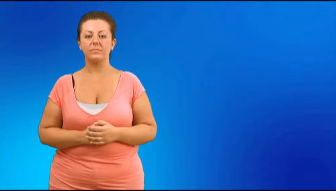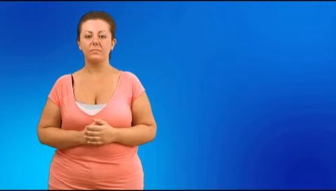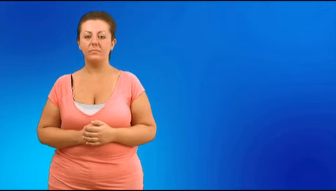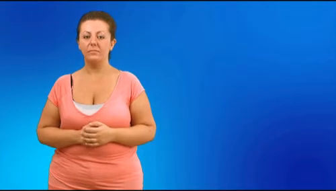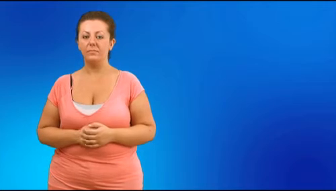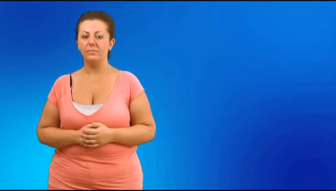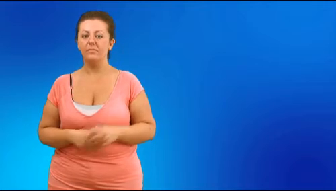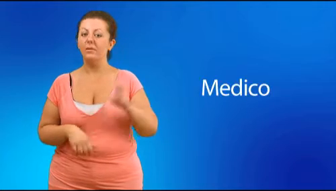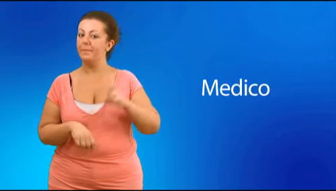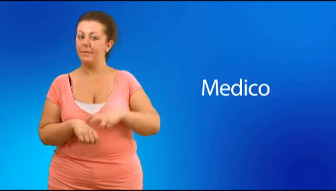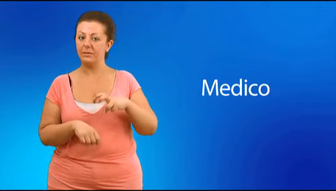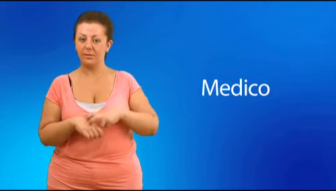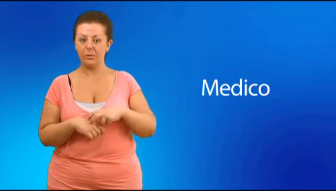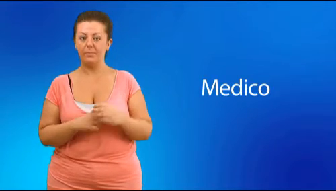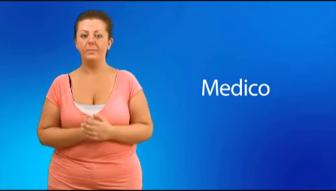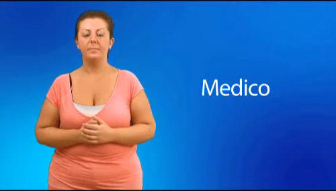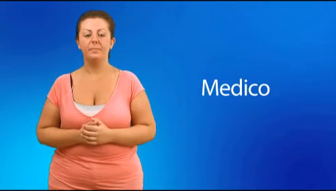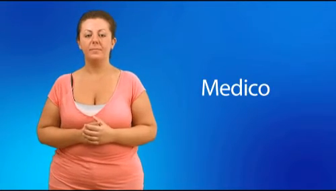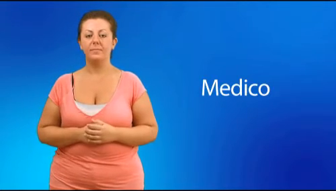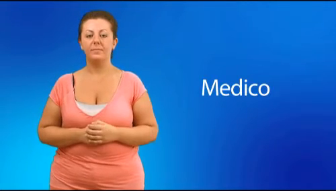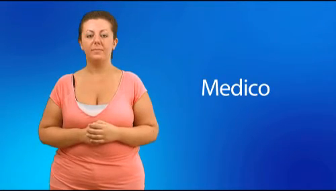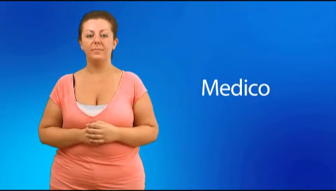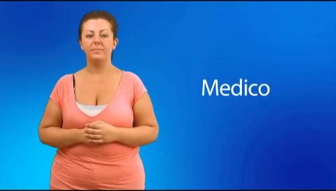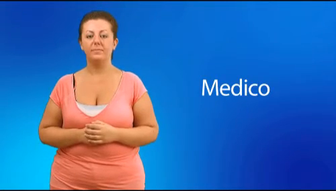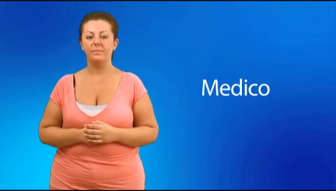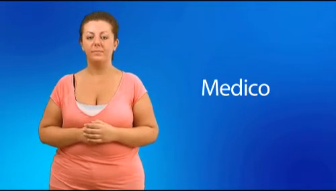Medico